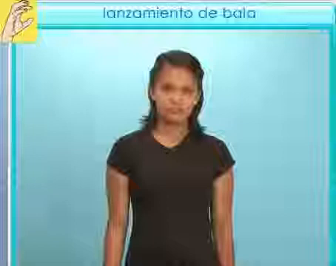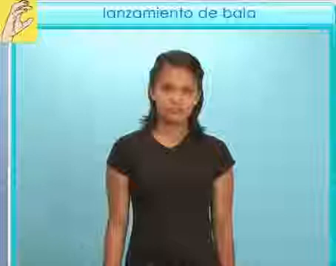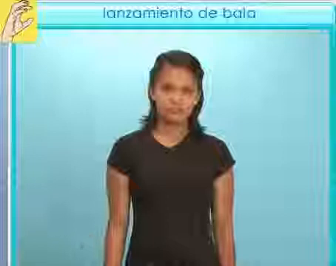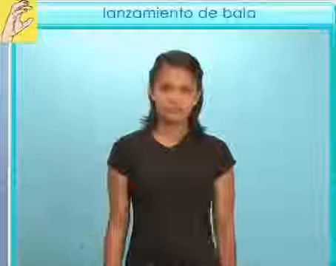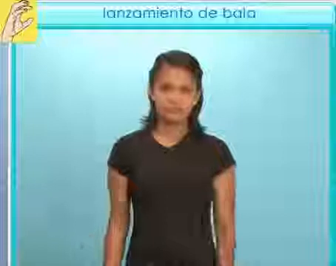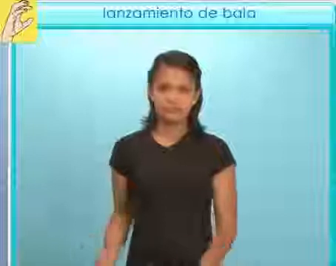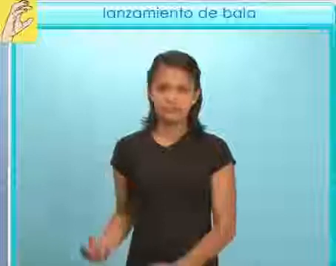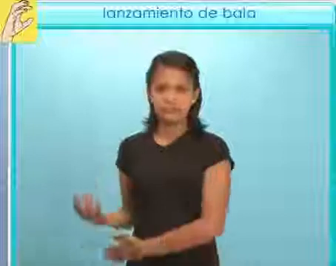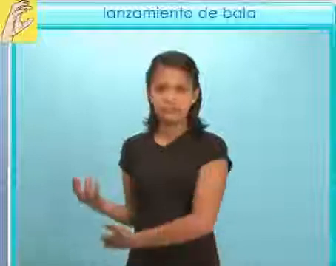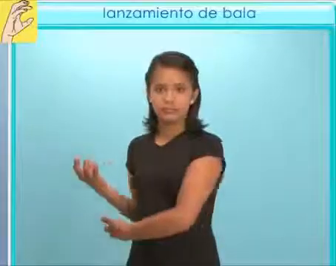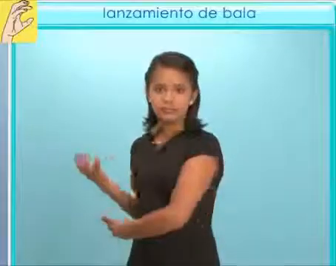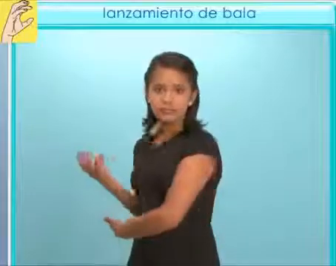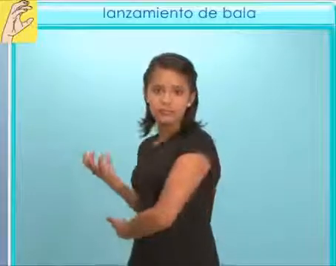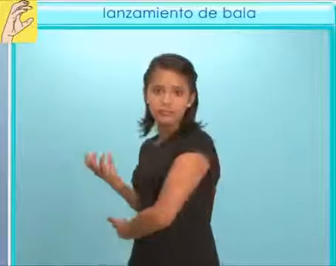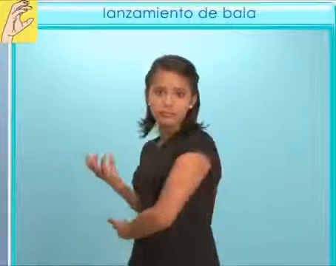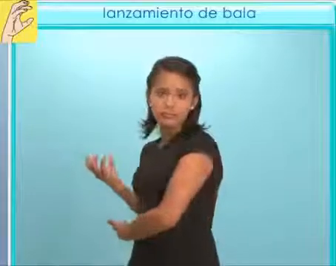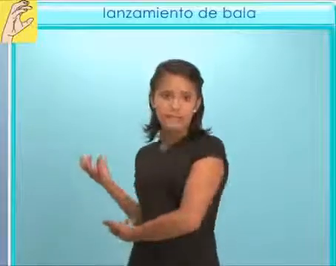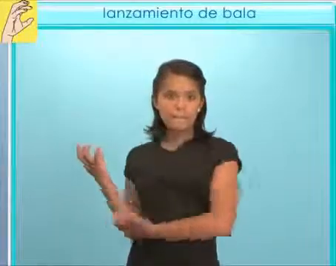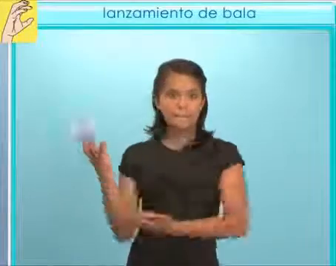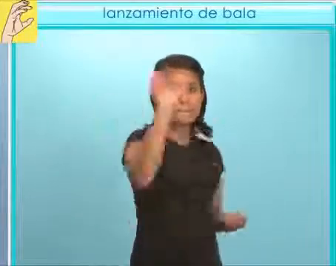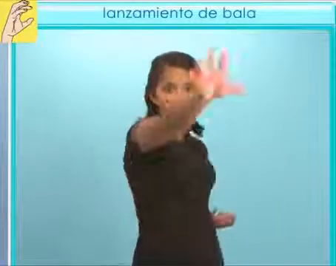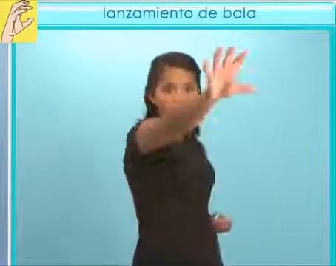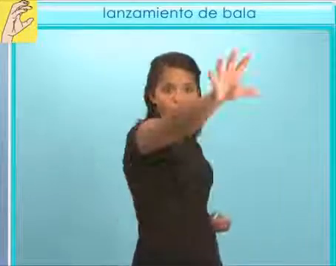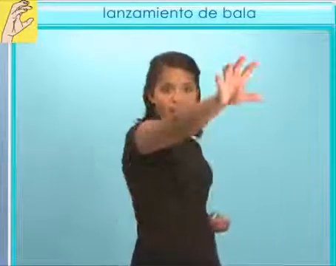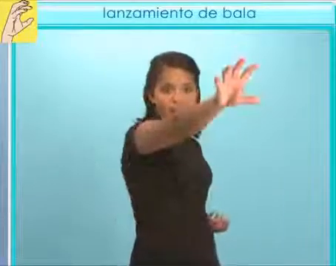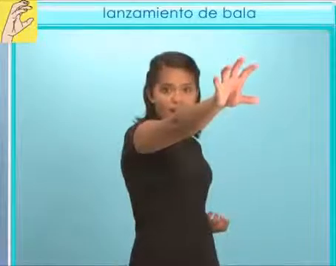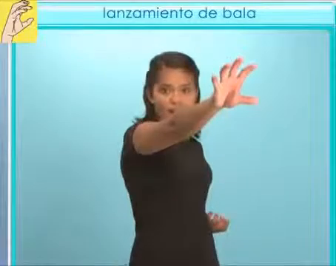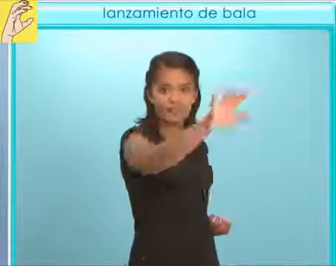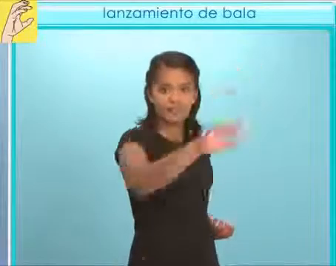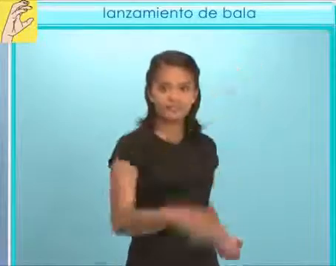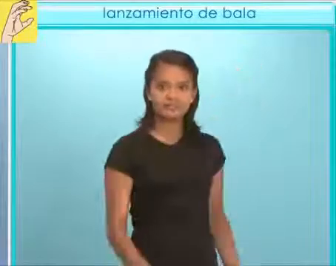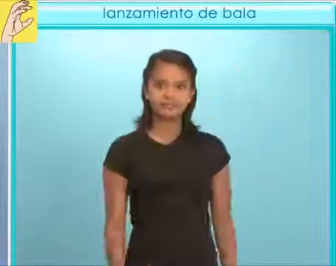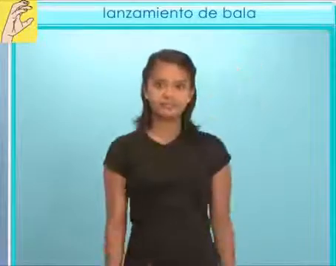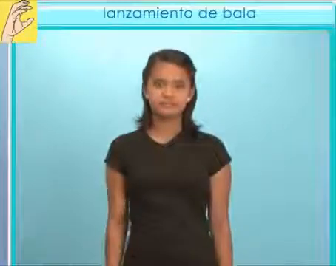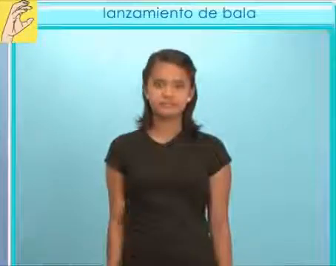LANZAMIENTO DE BALA